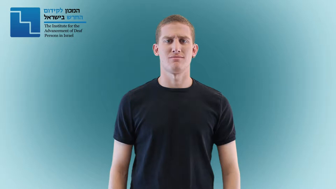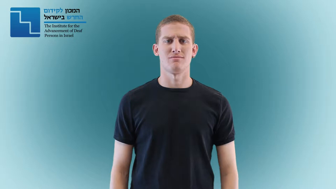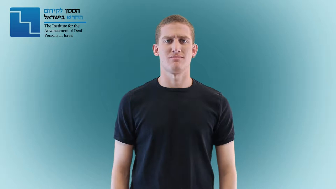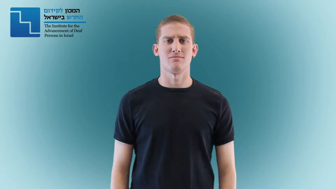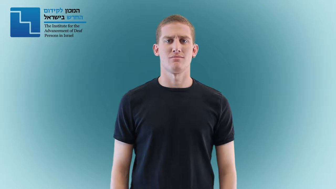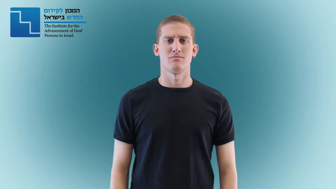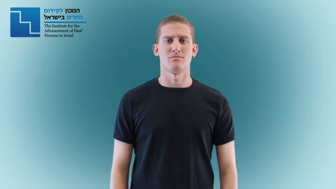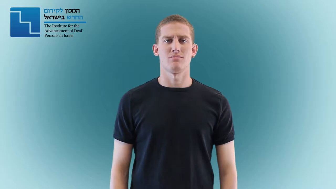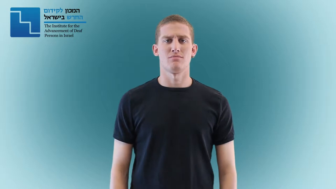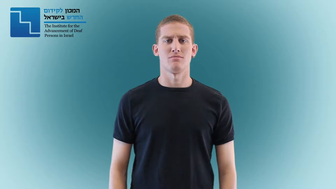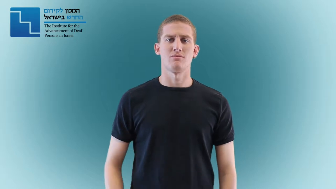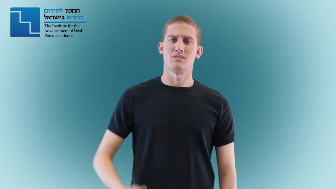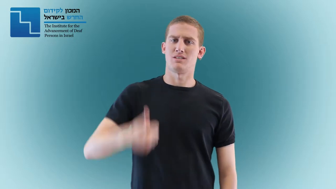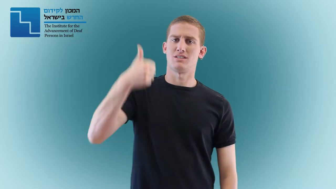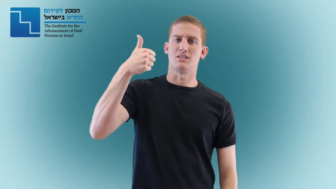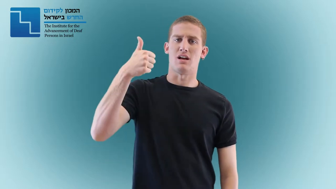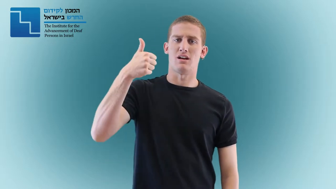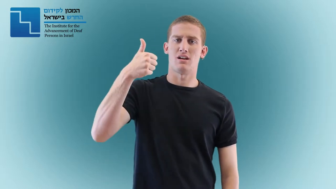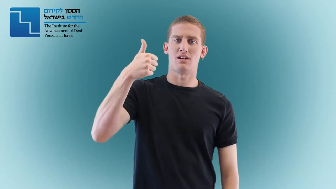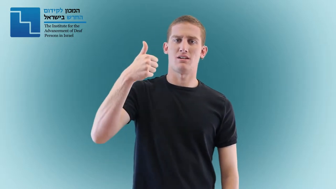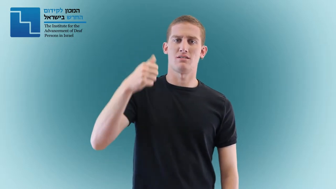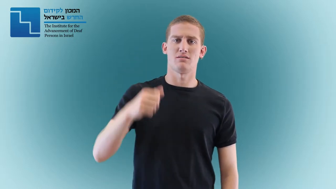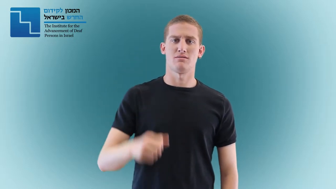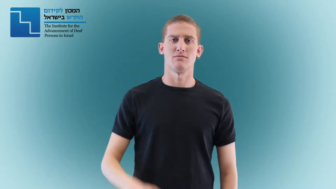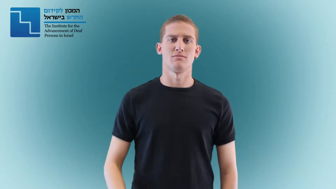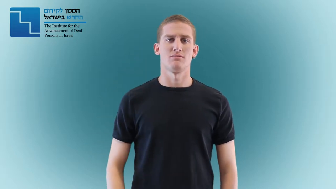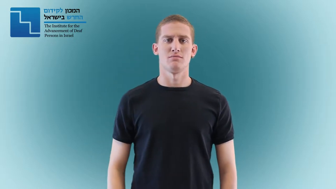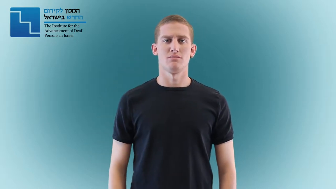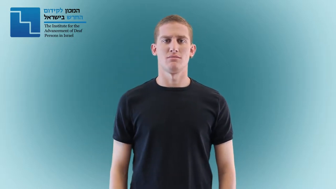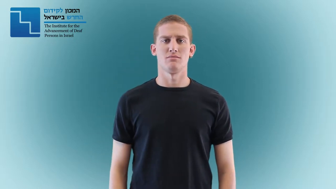שר